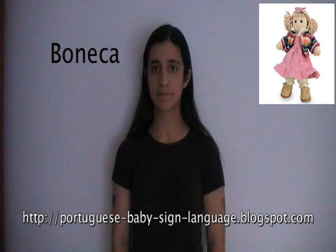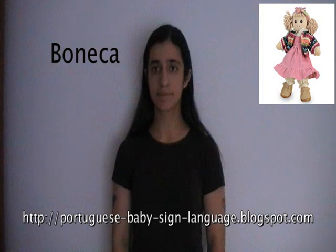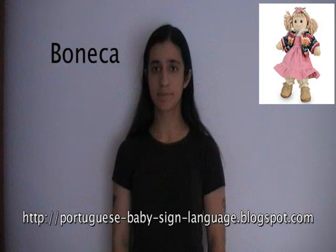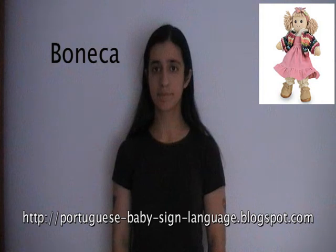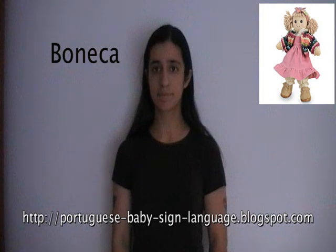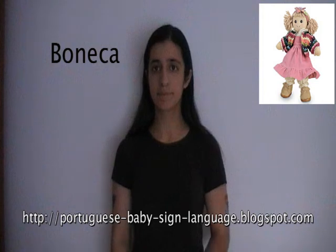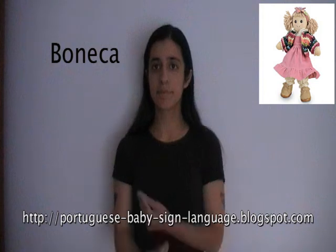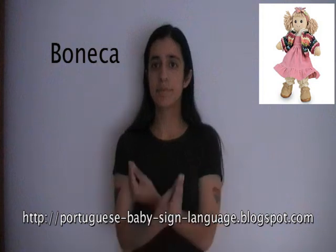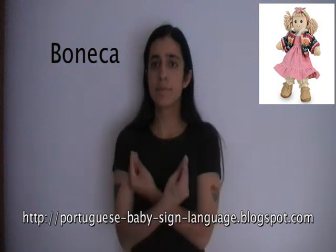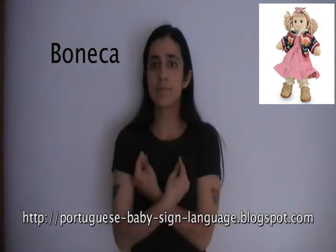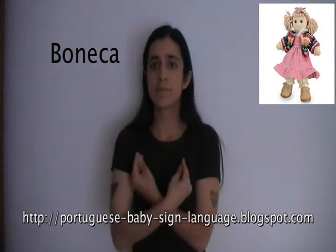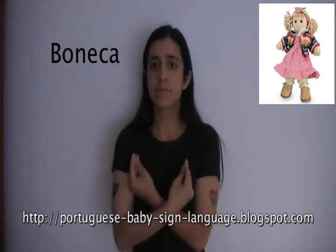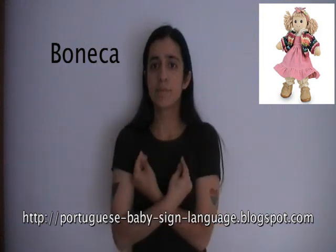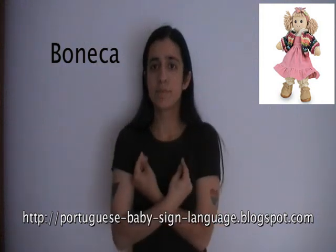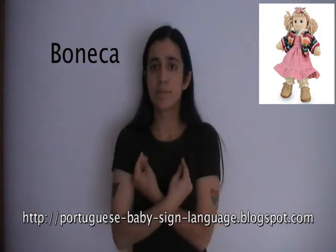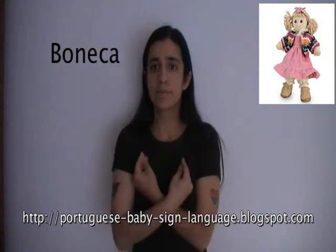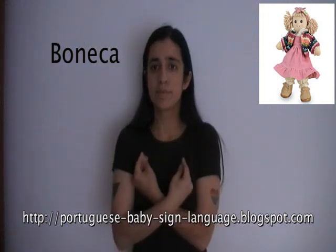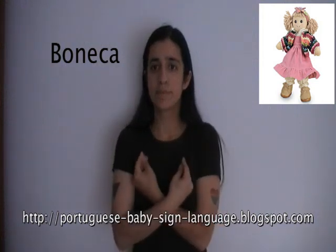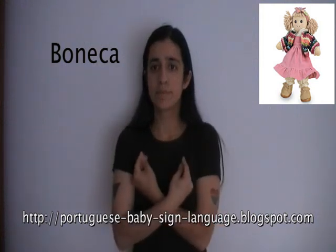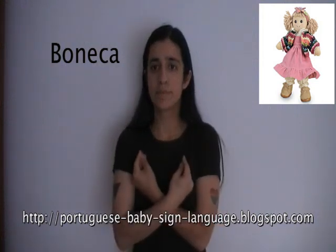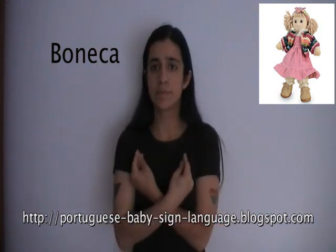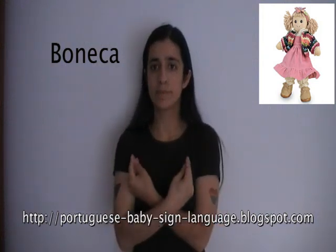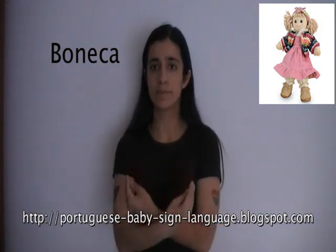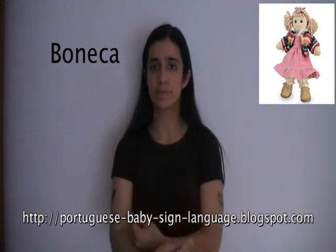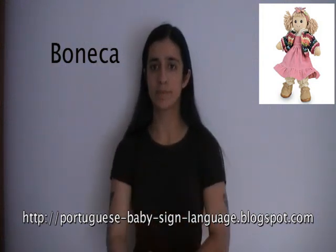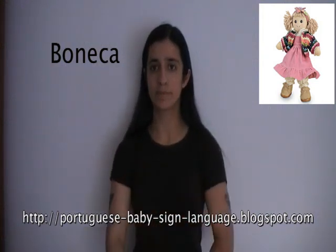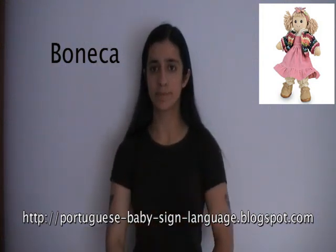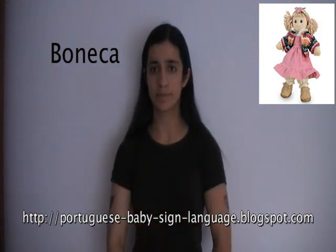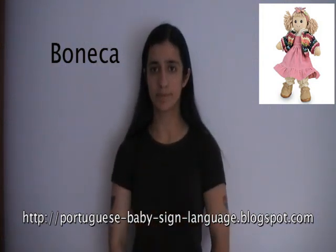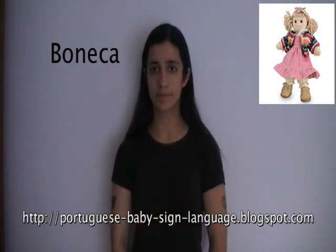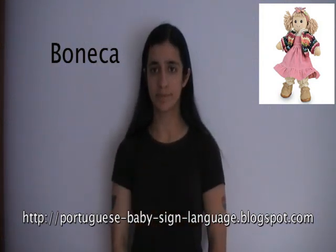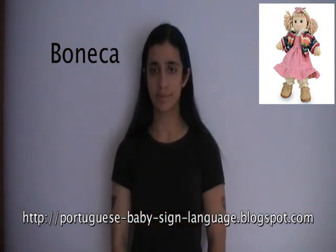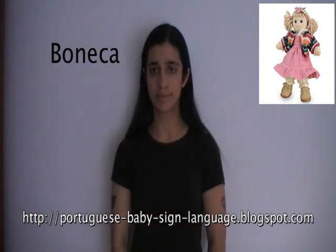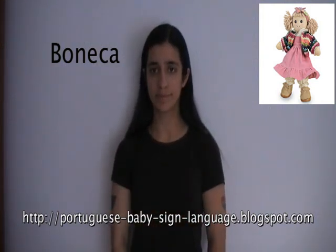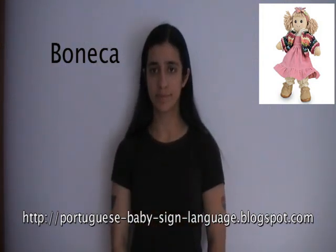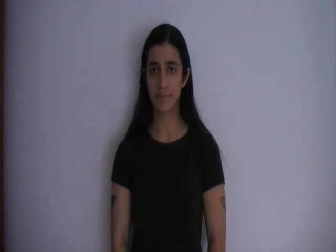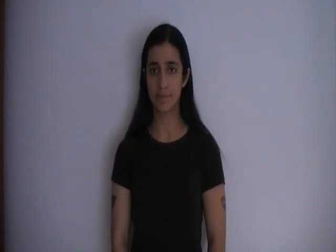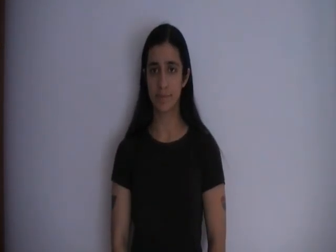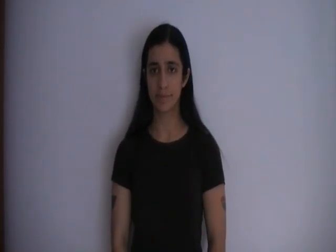boneca